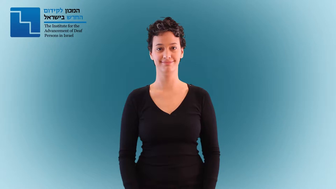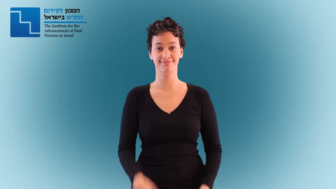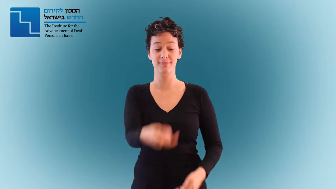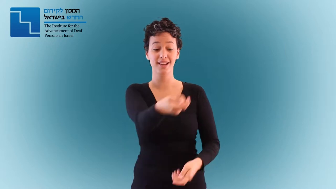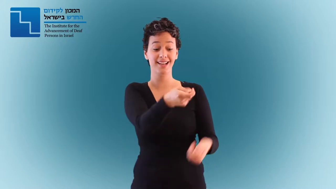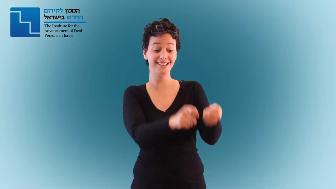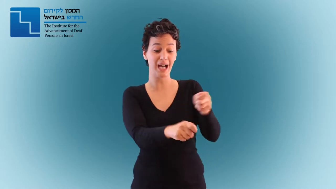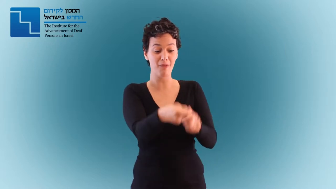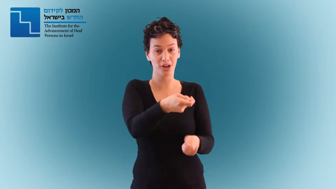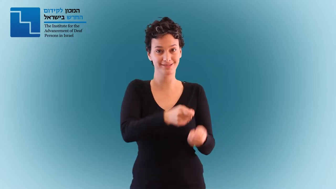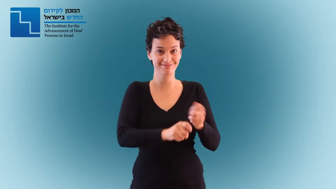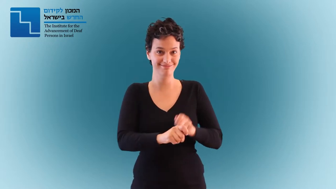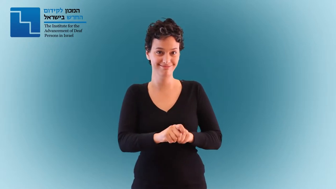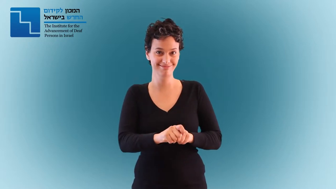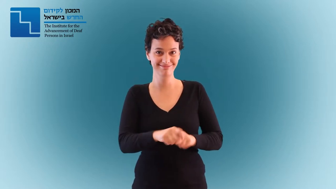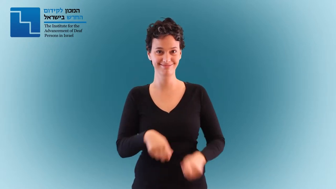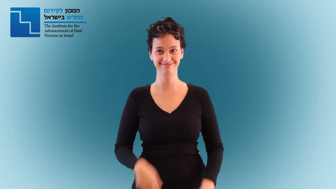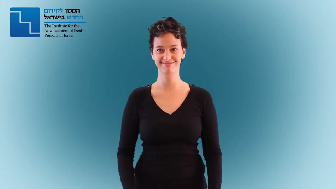צמות